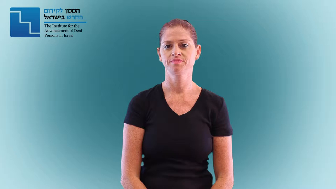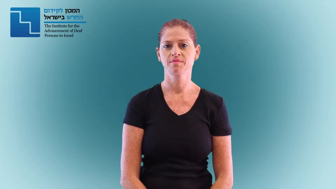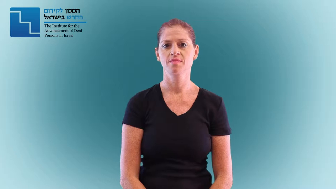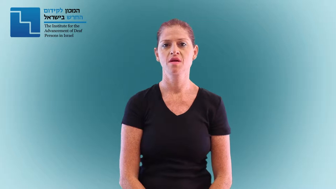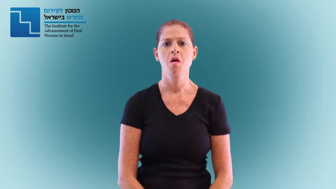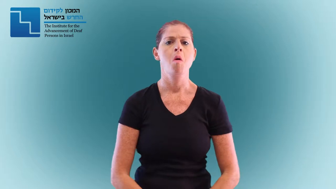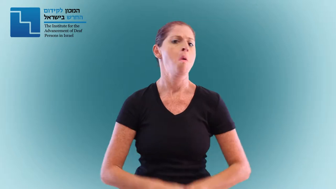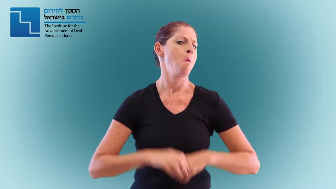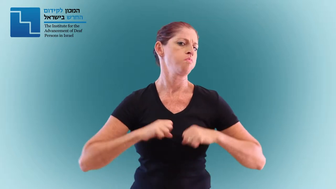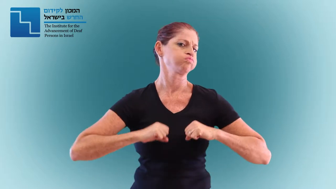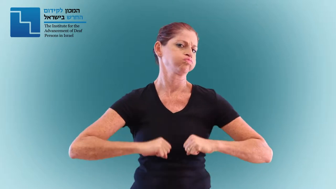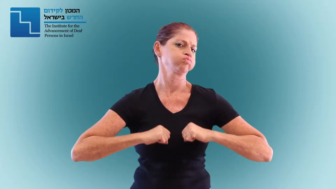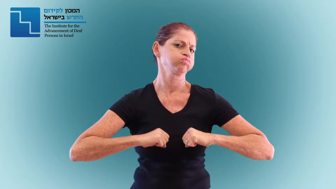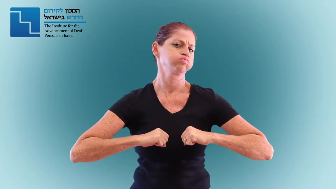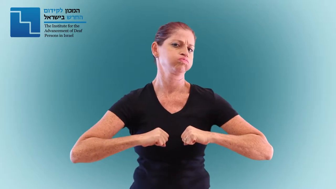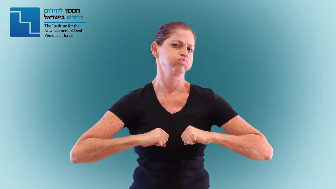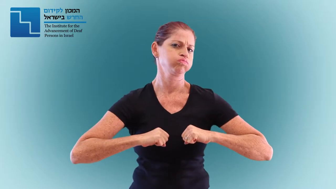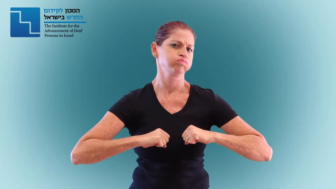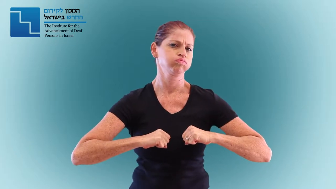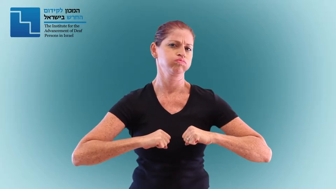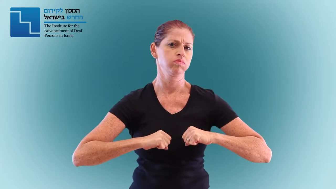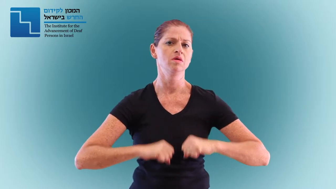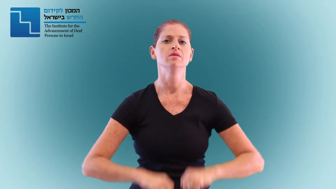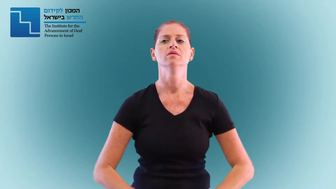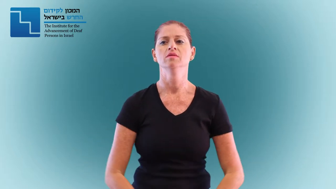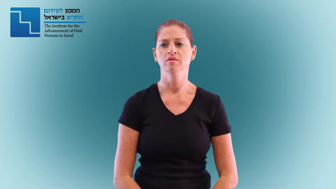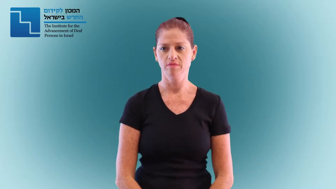שמן / כבד גוף